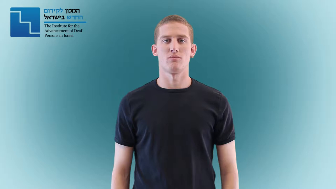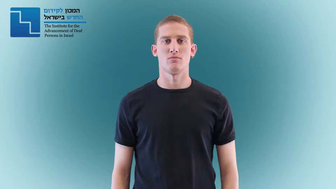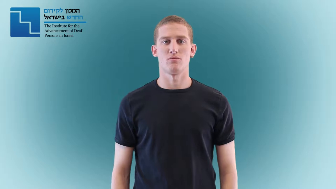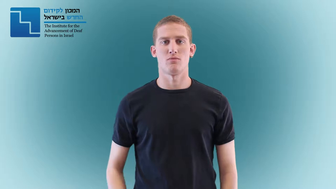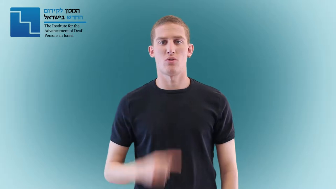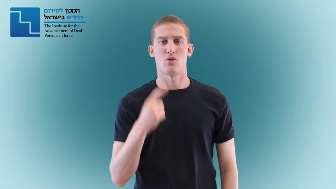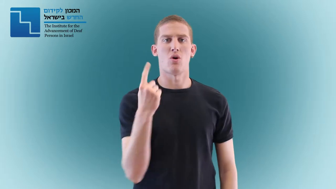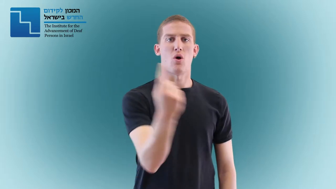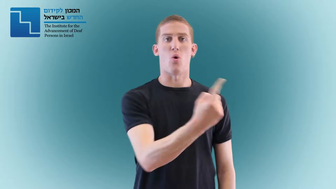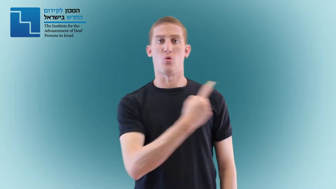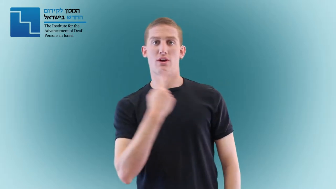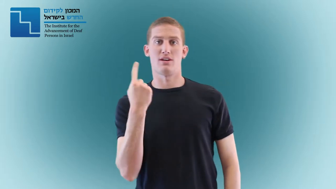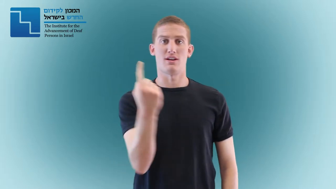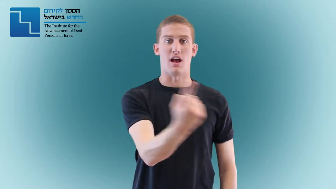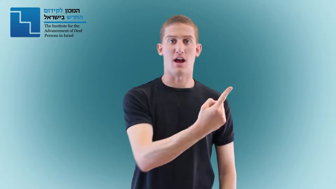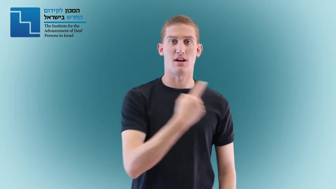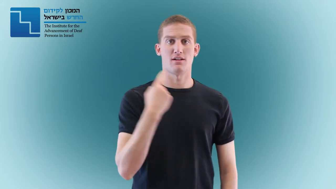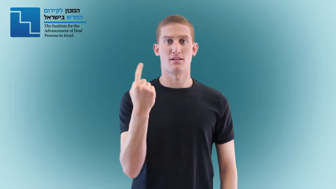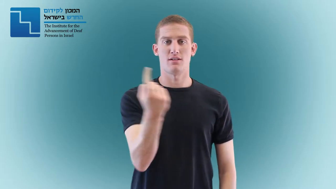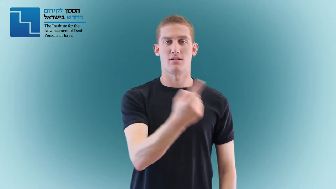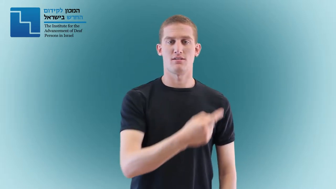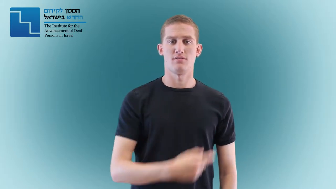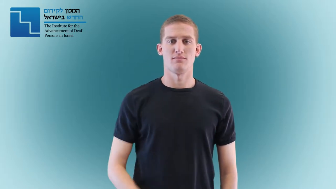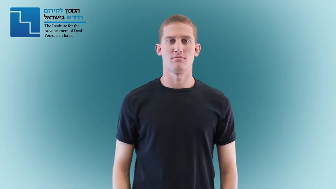הוריקן